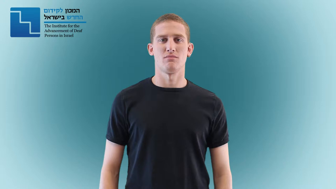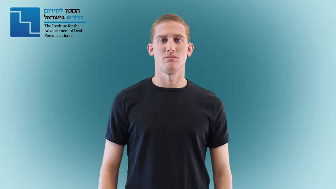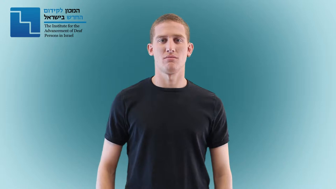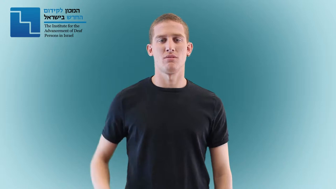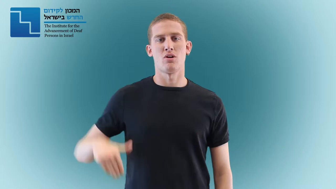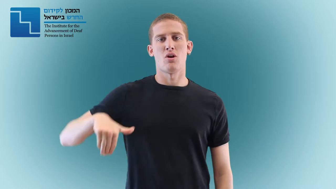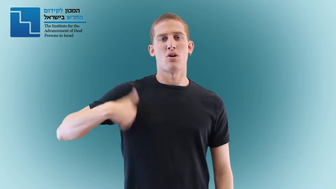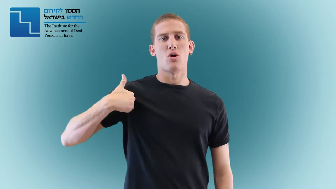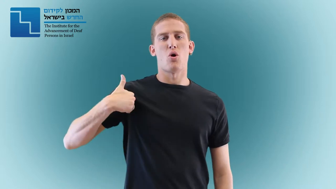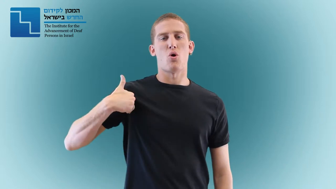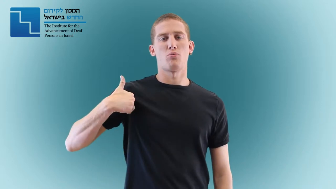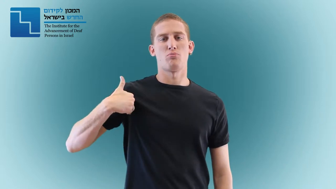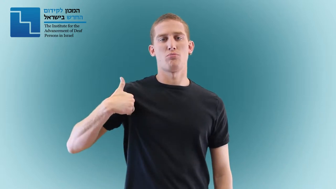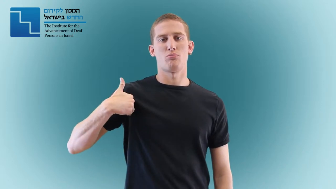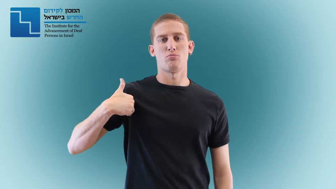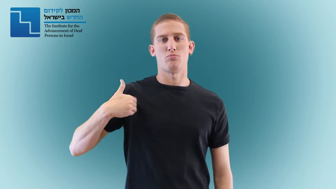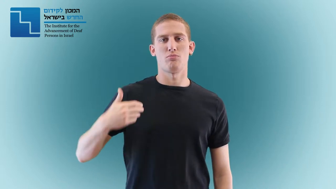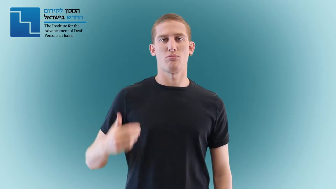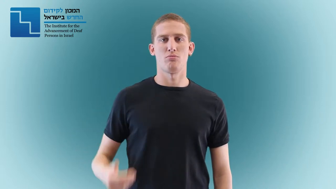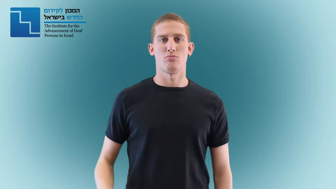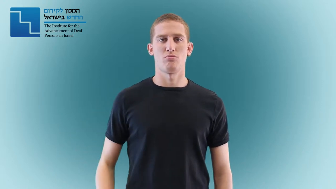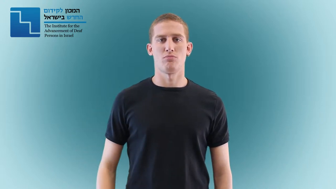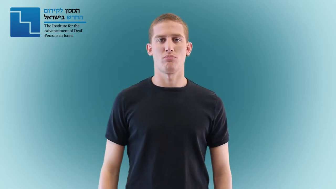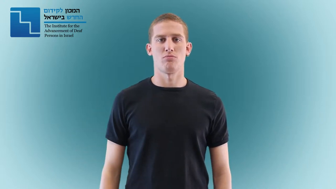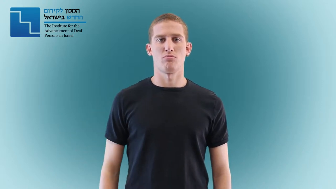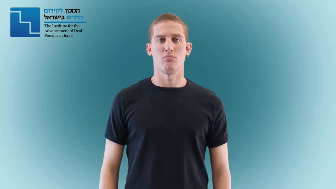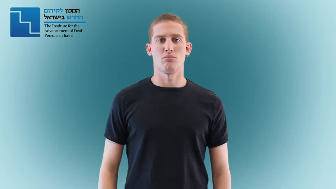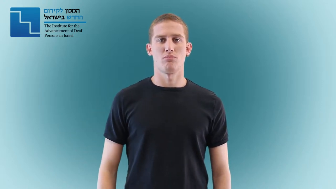טמפרטורה